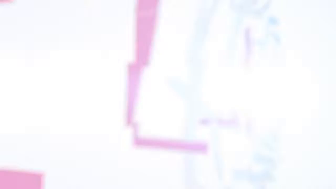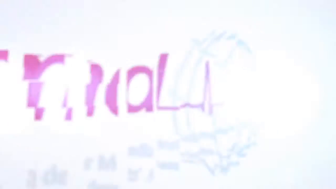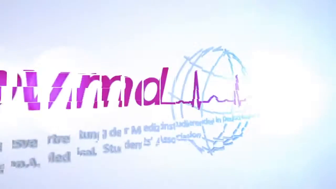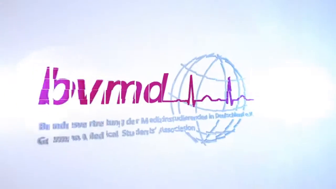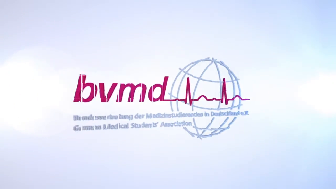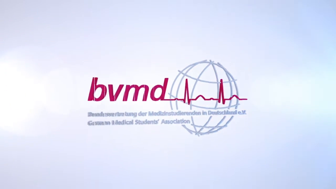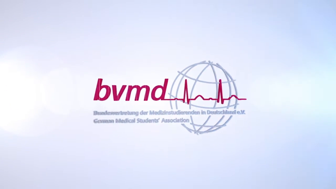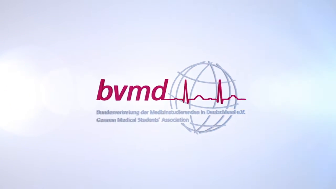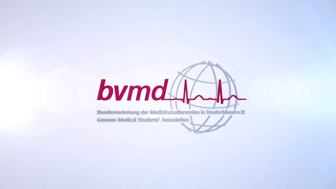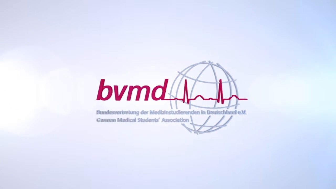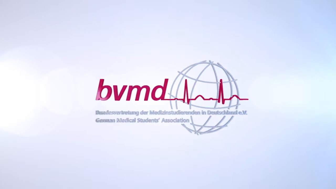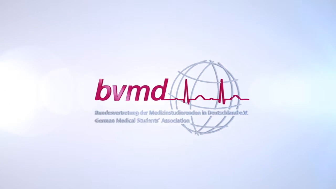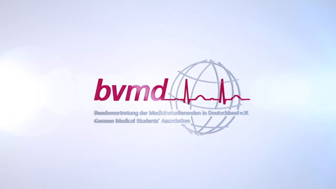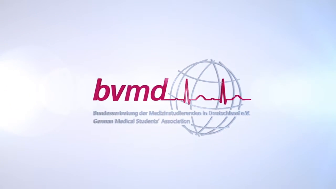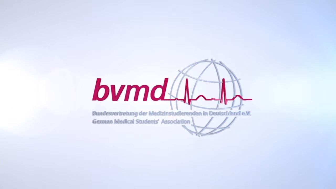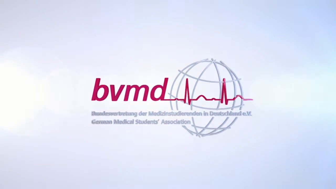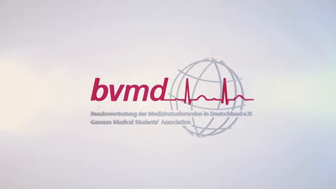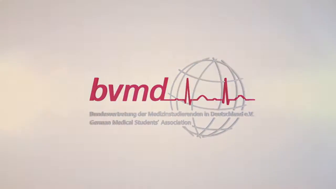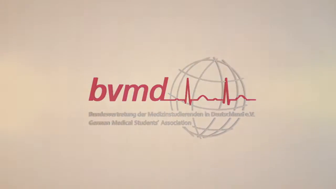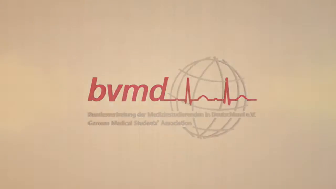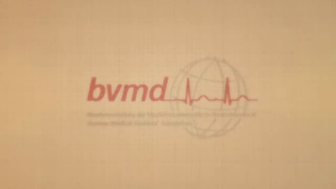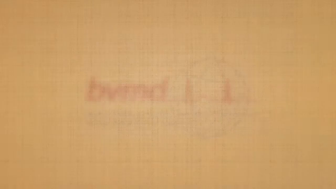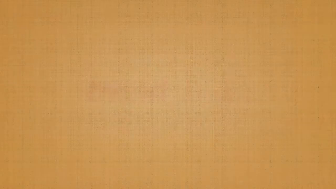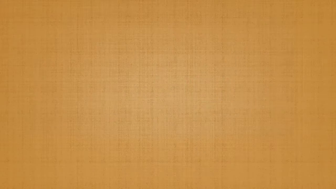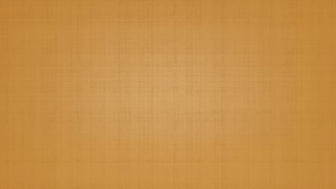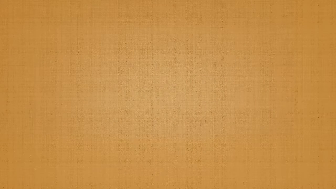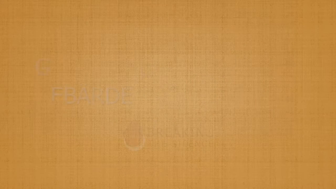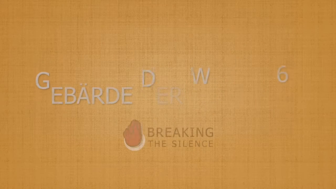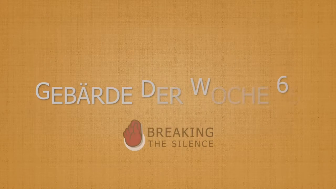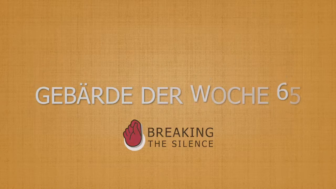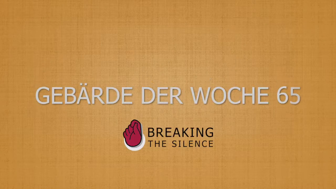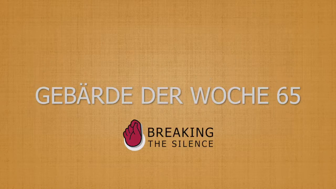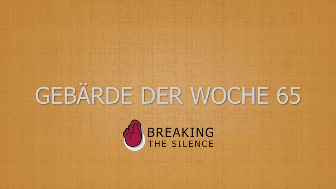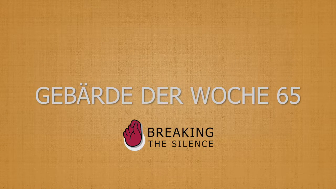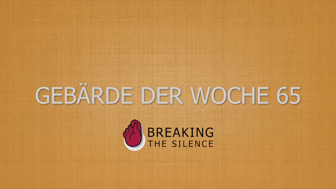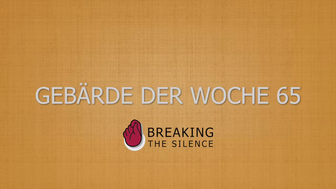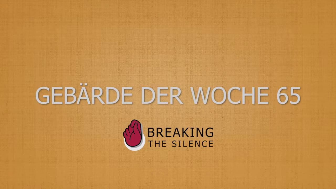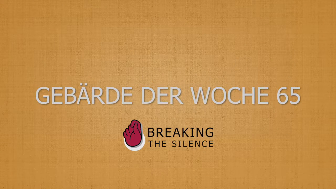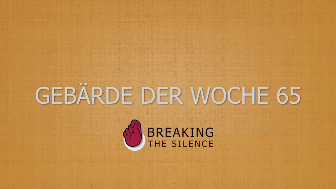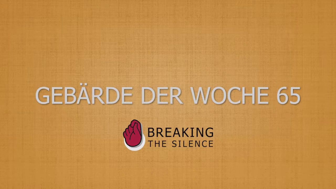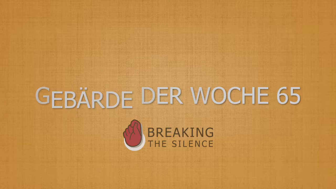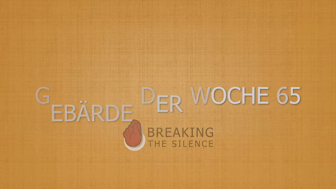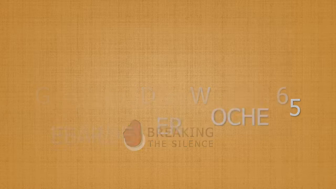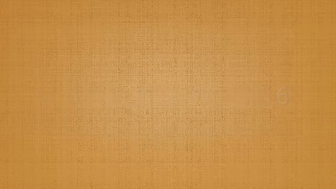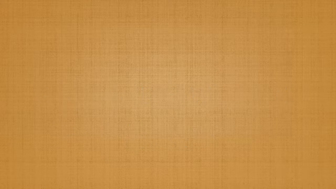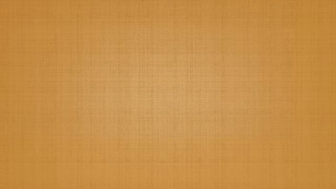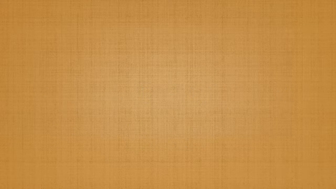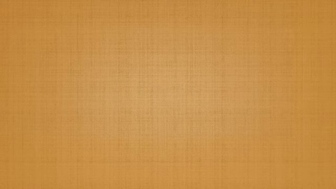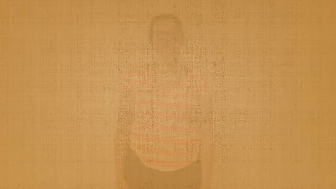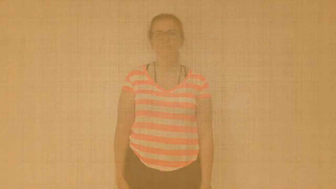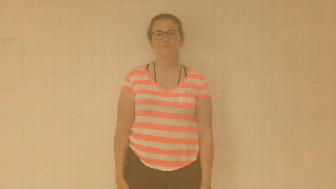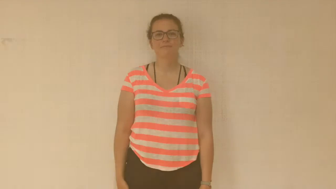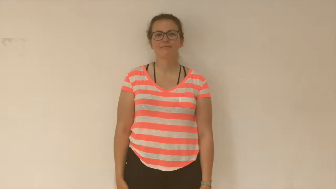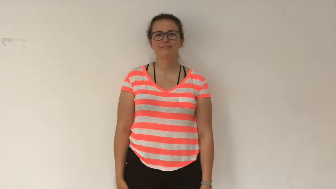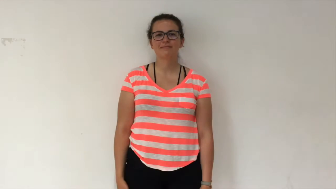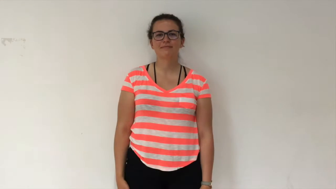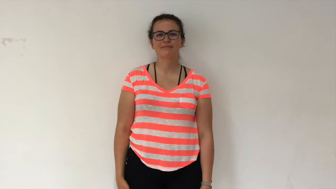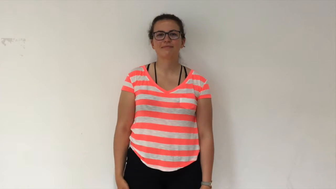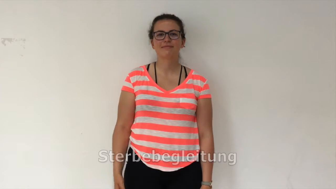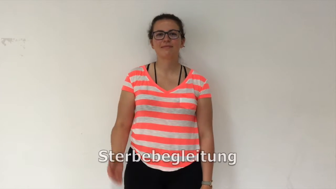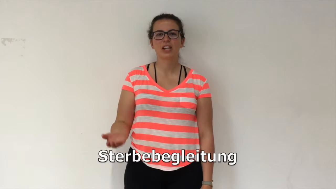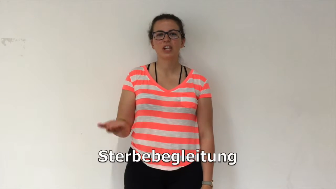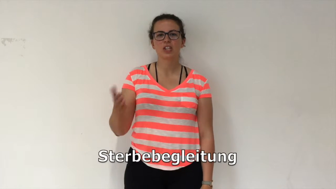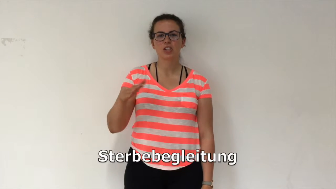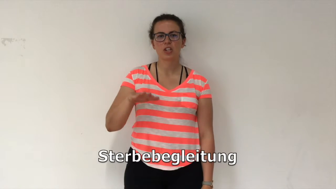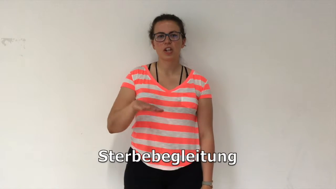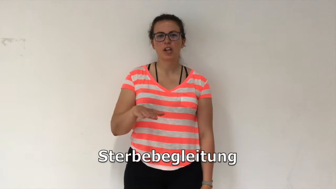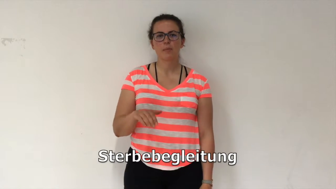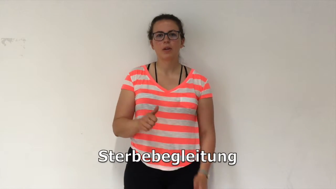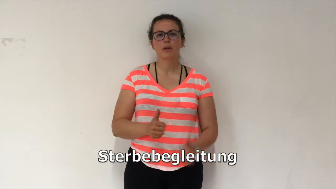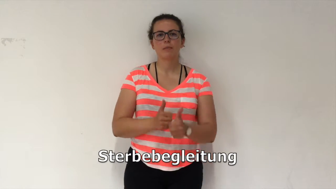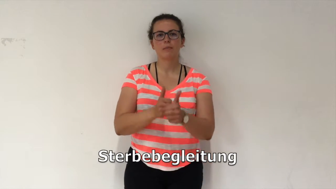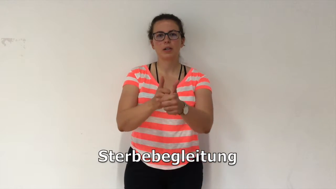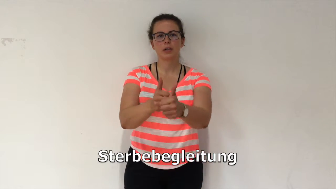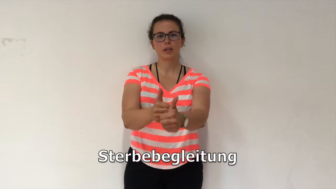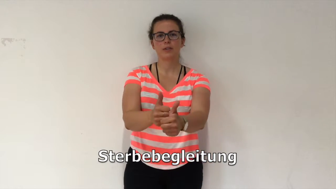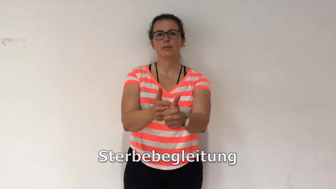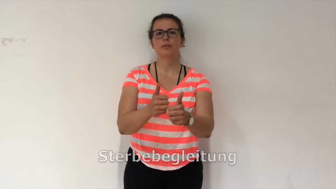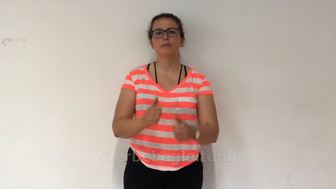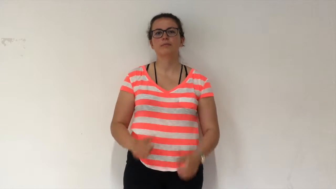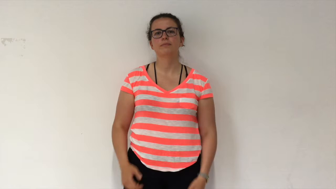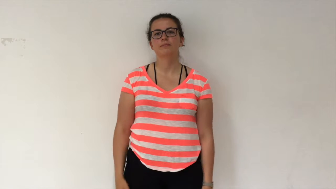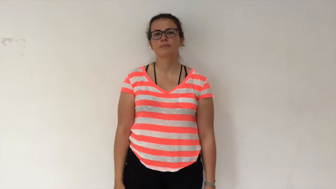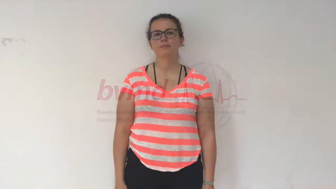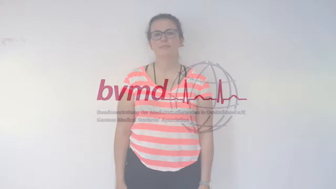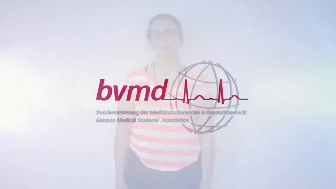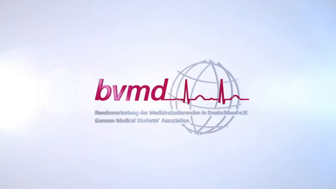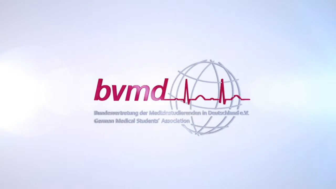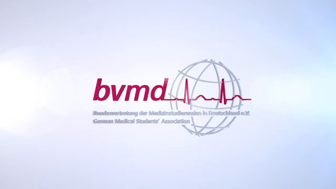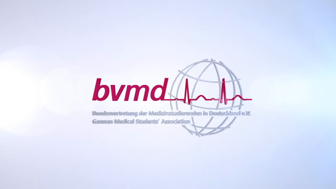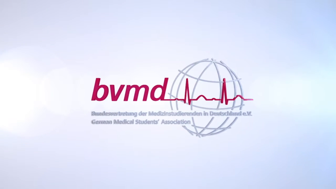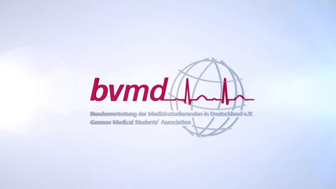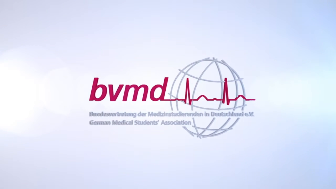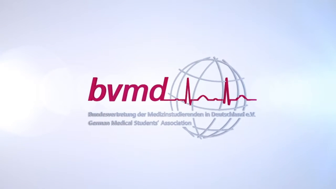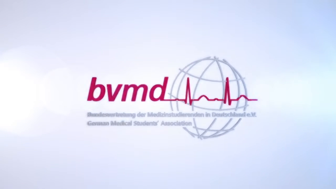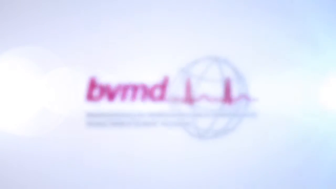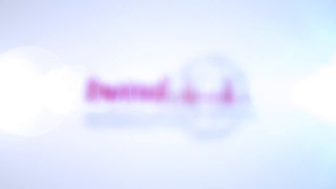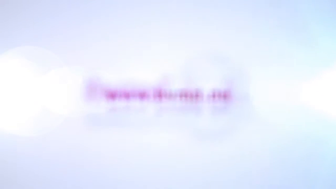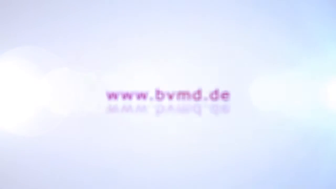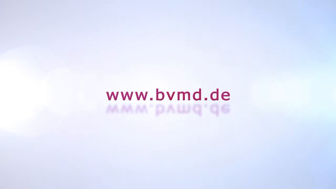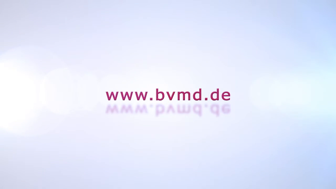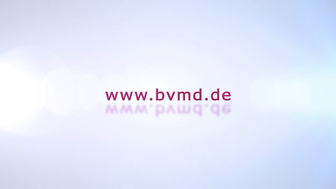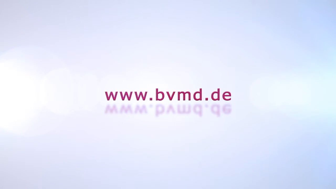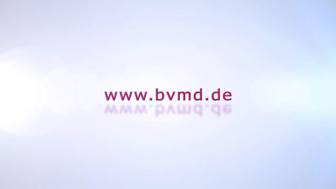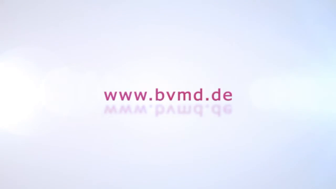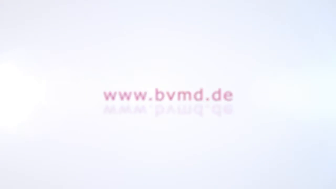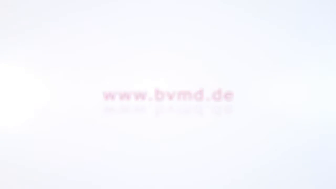Sterbebegleitung